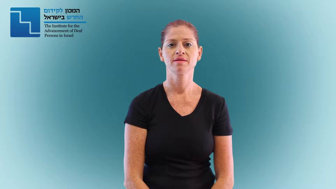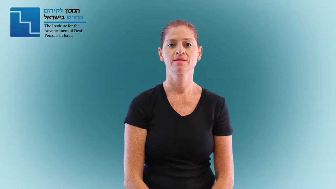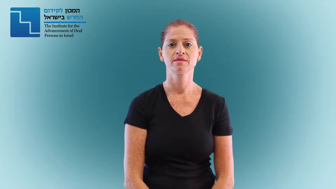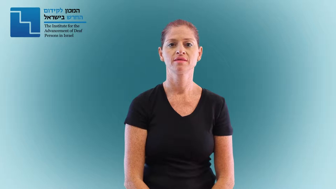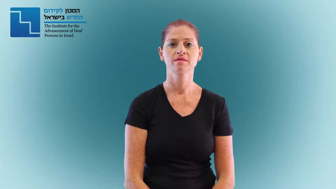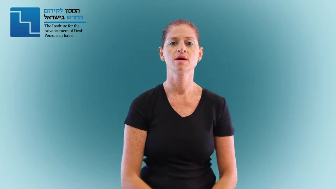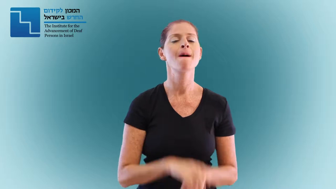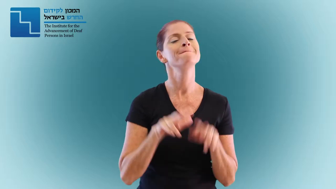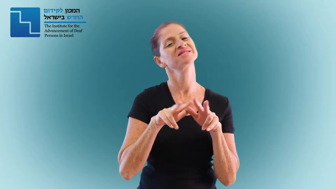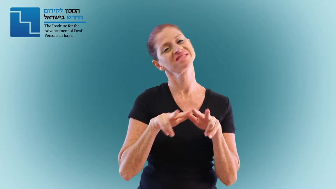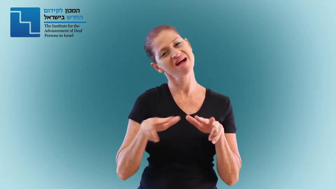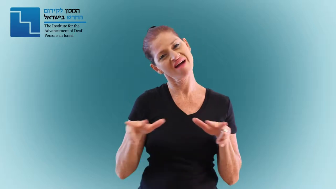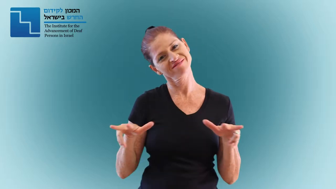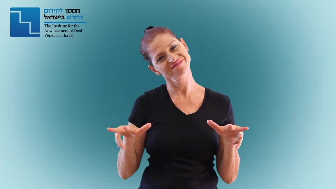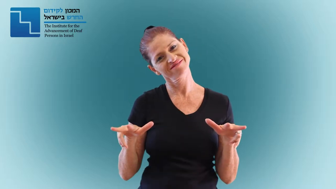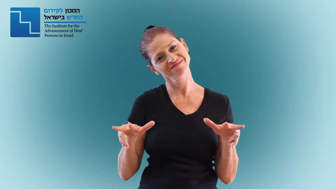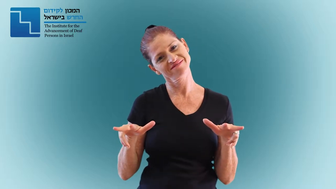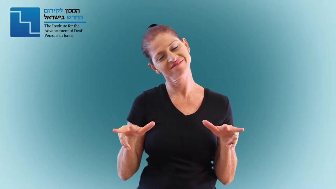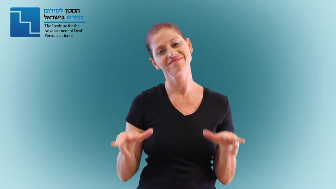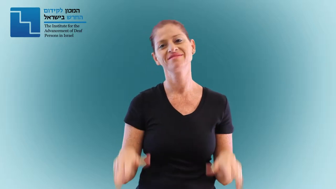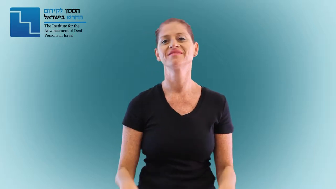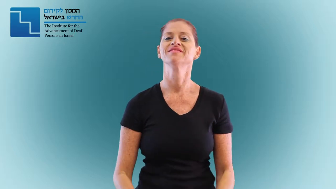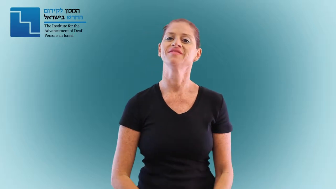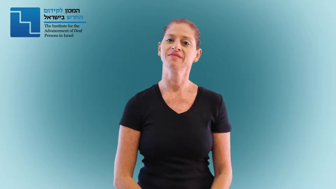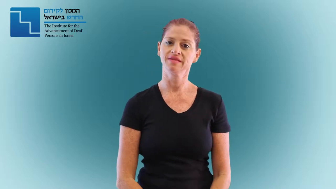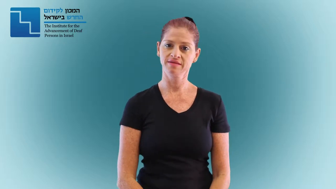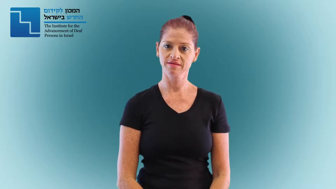מצב